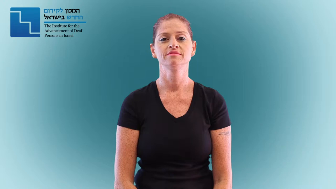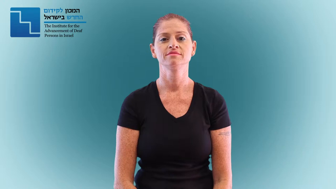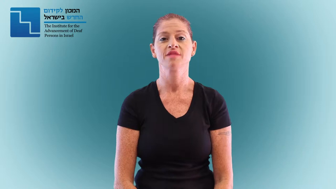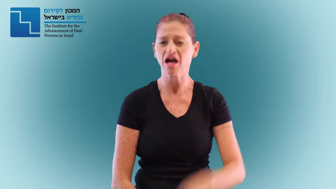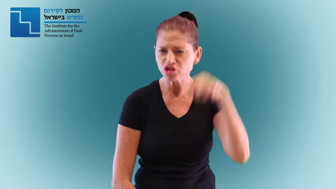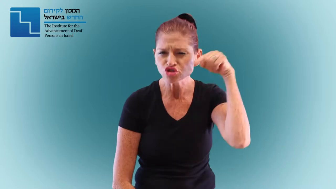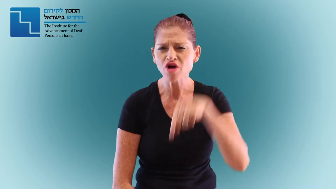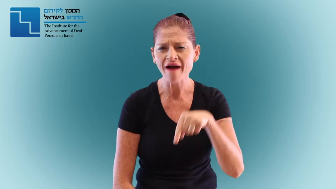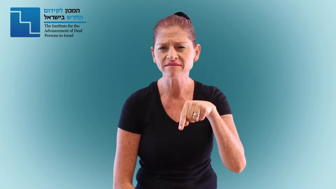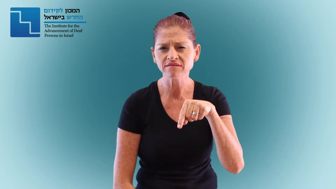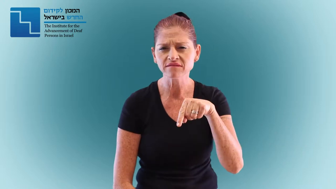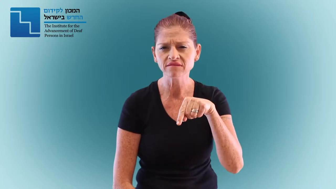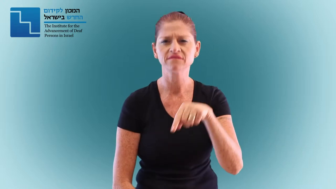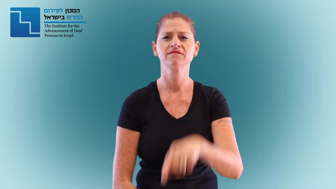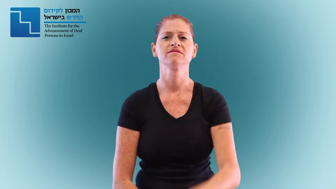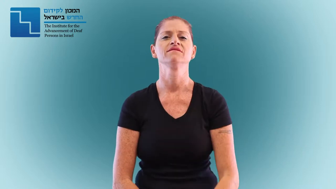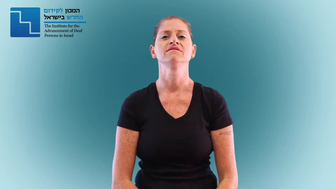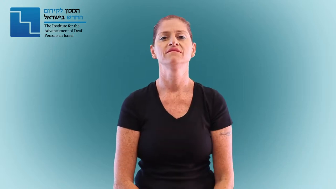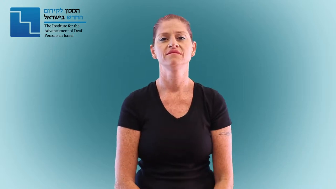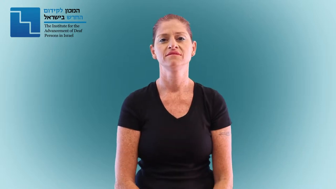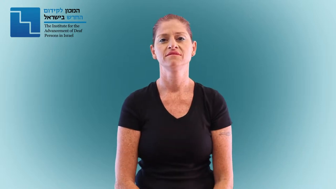עכשיו